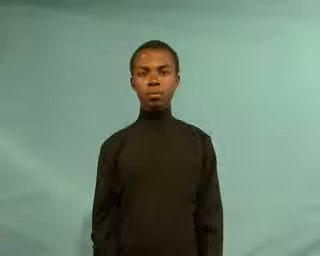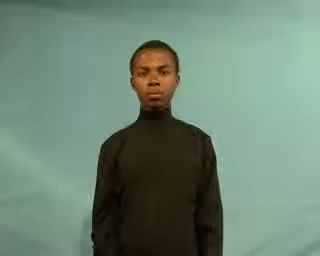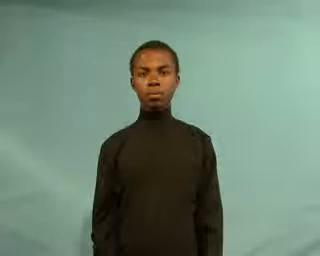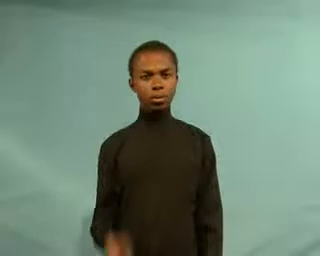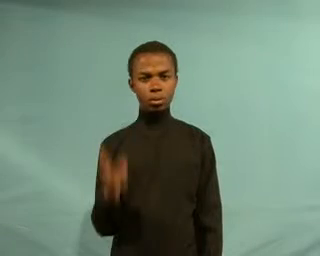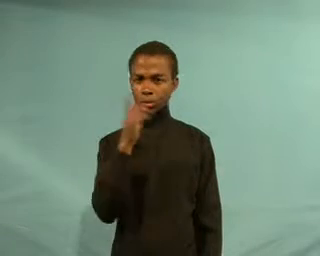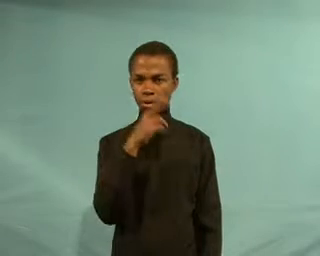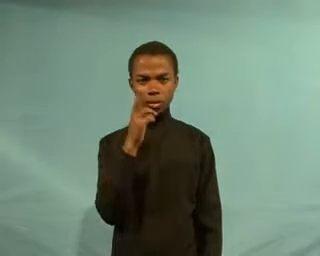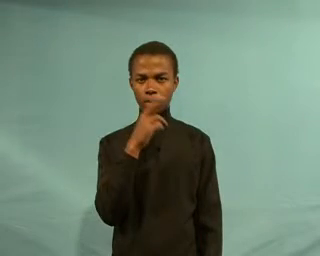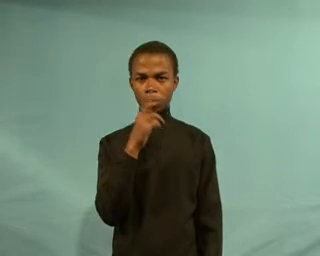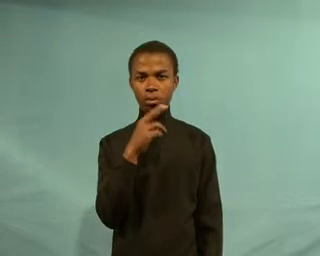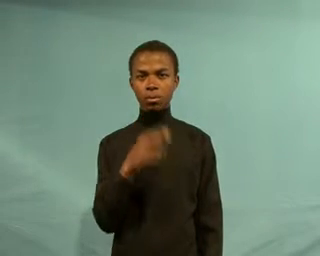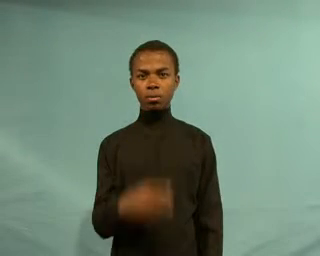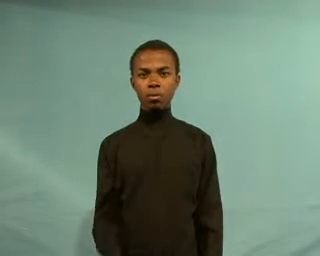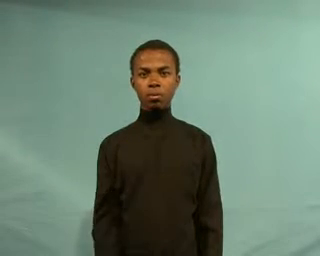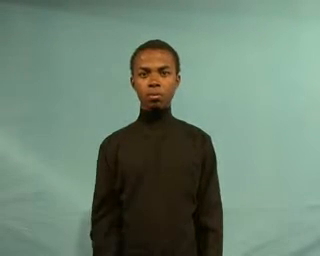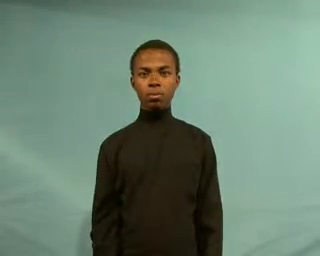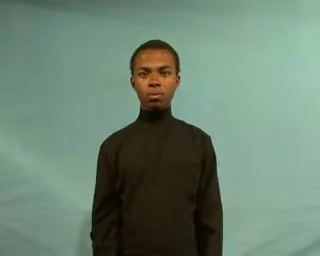sa¤ana